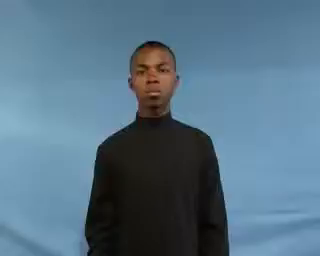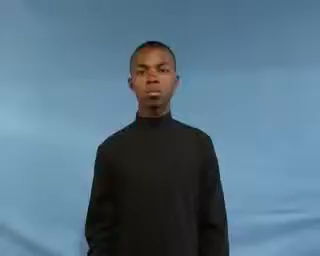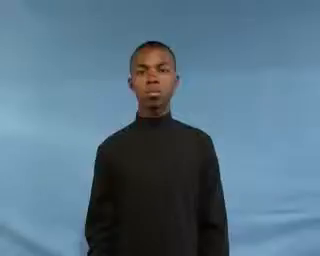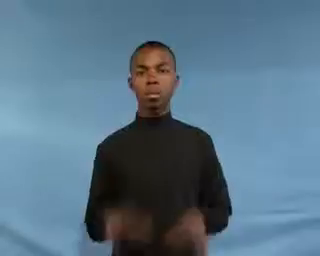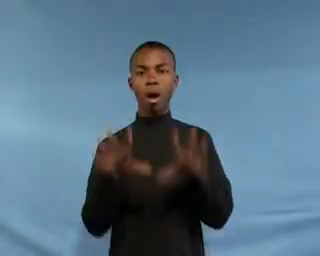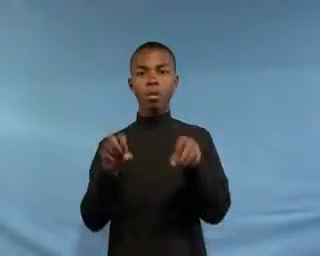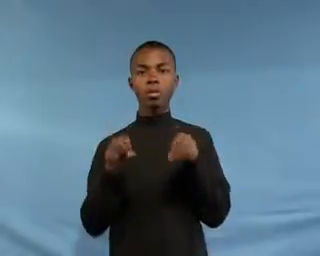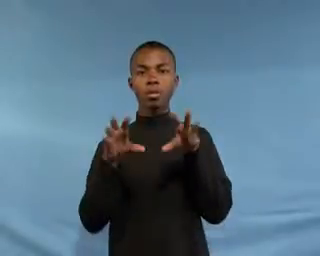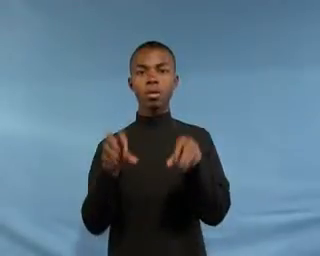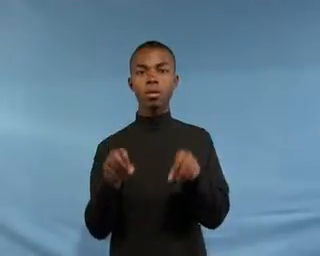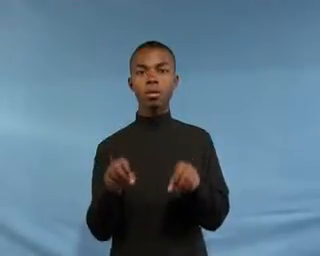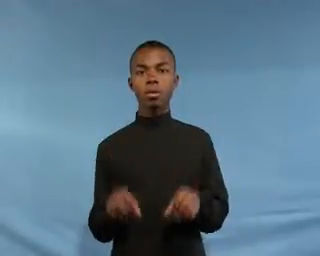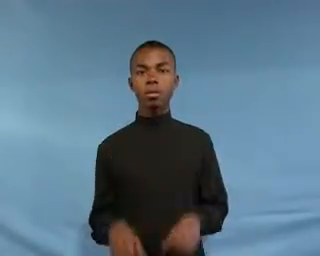alika